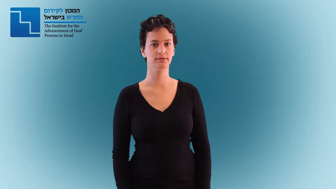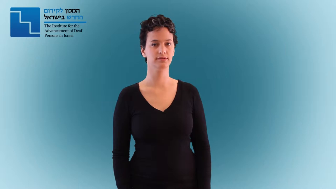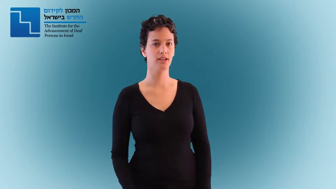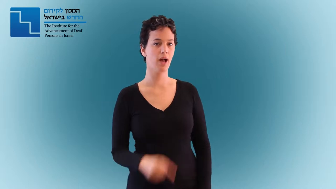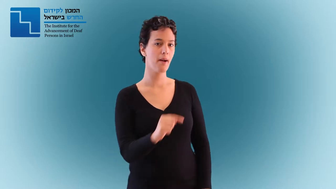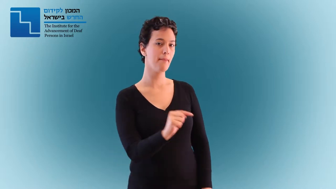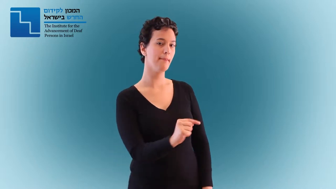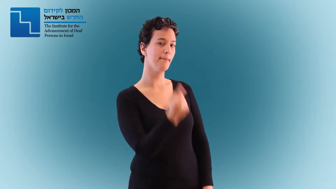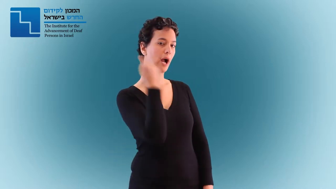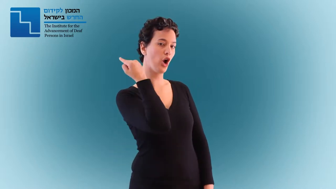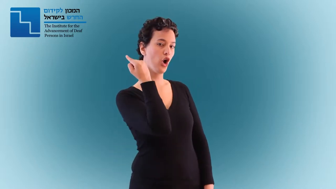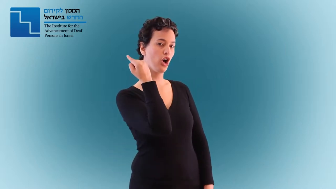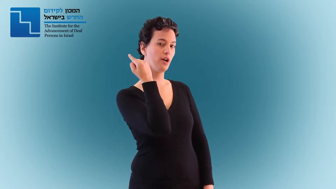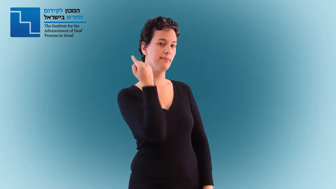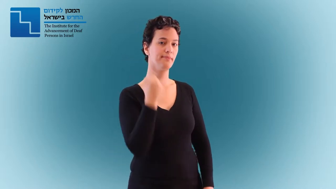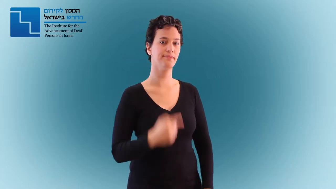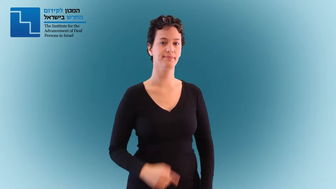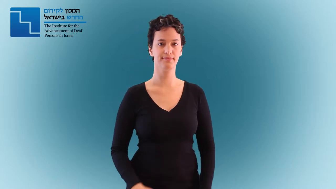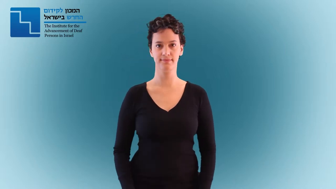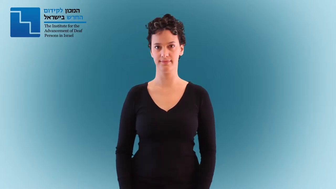מקור